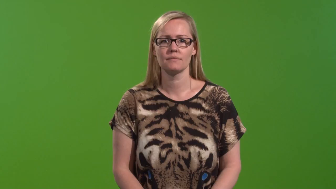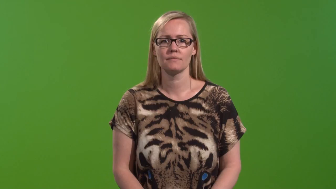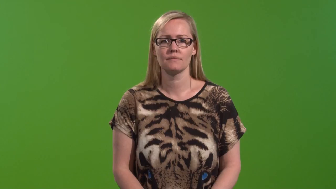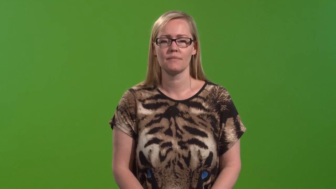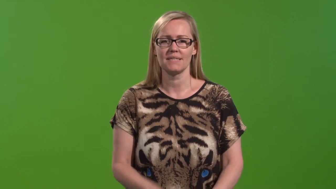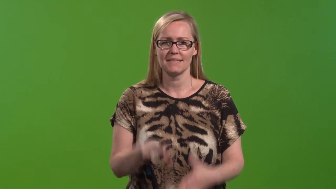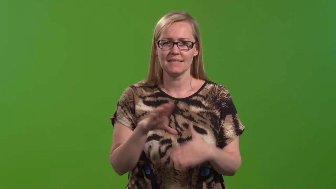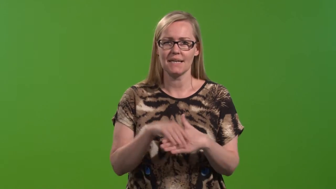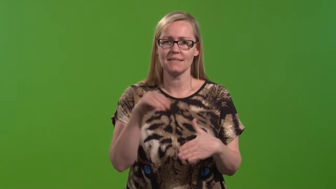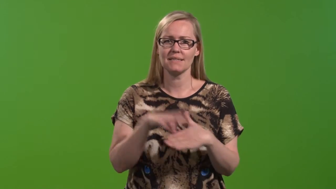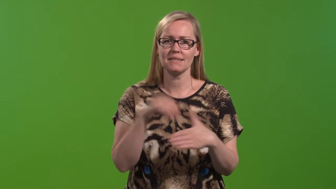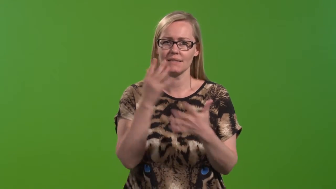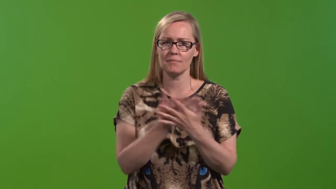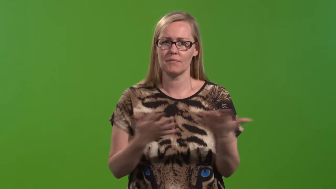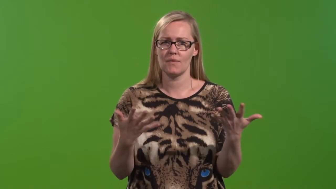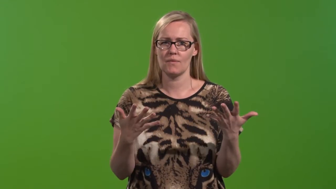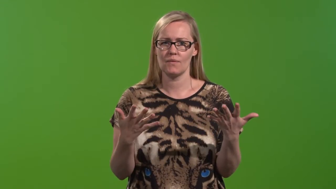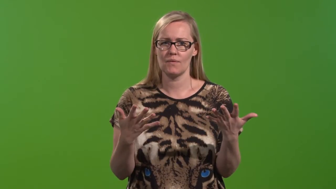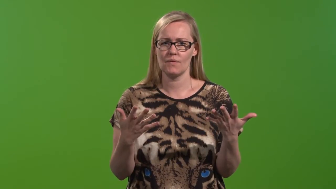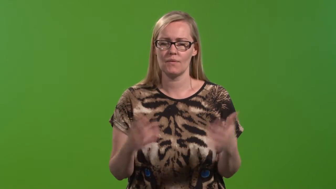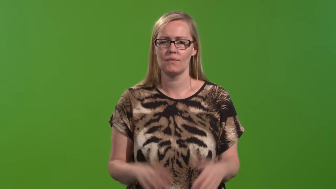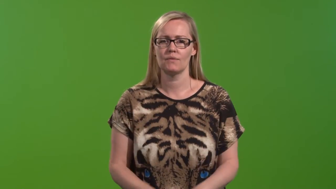sænska